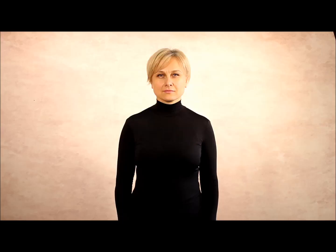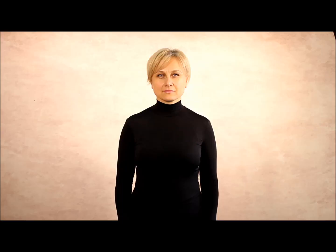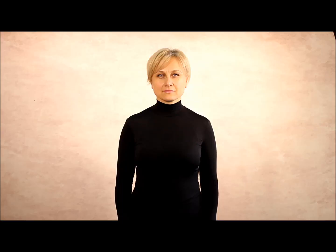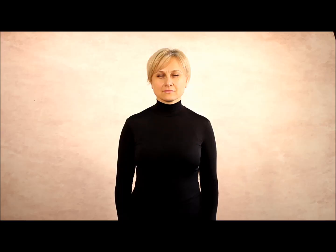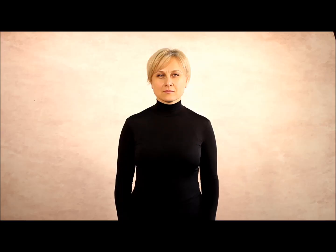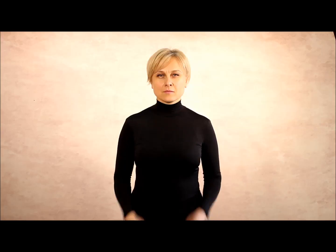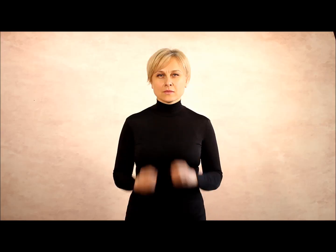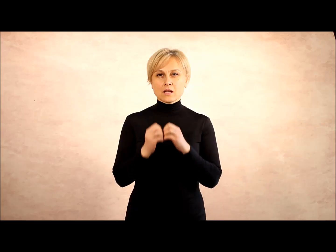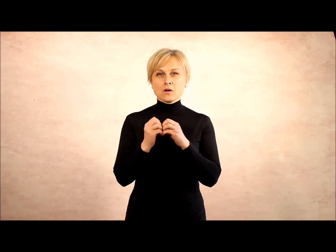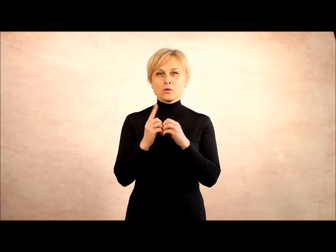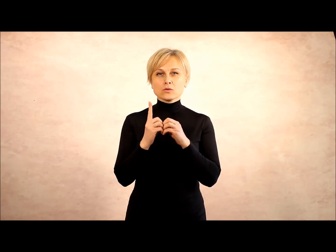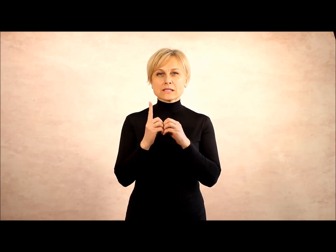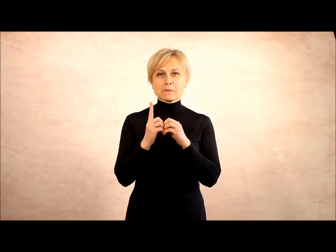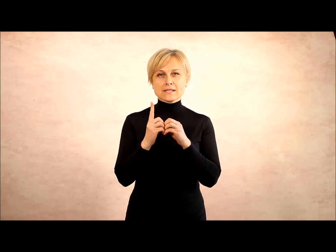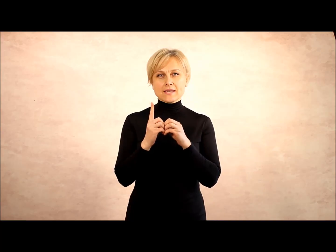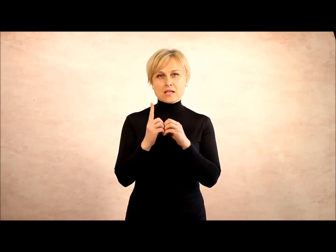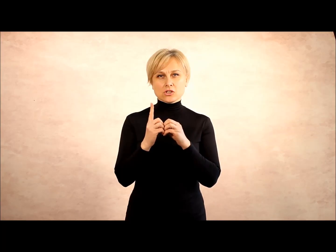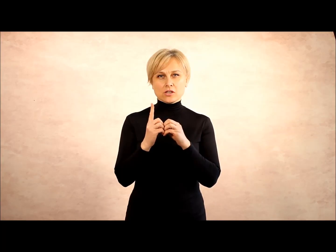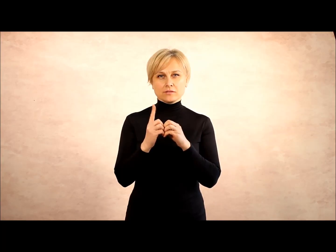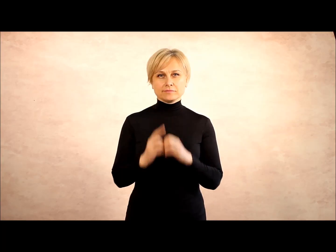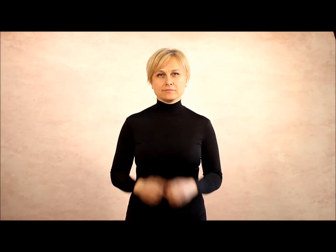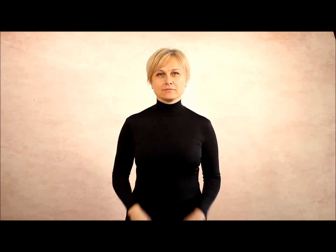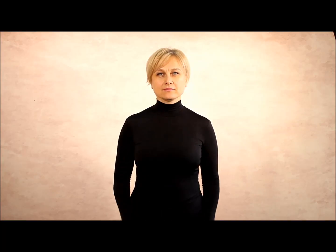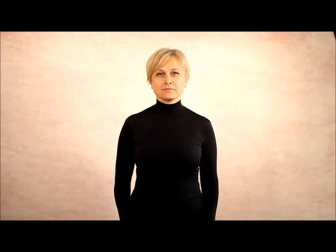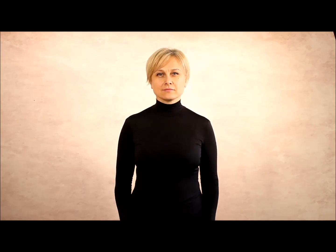11